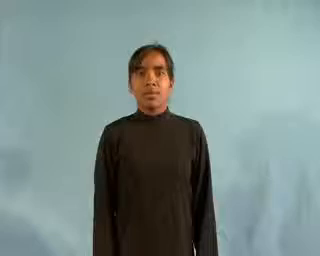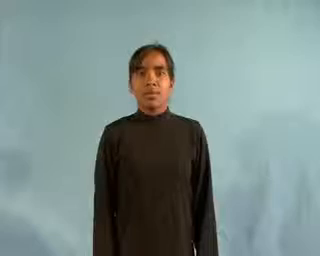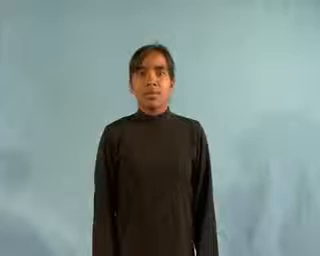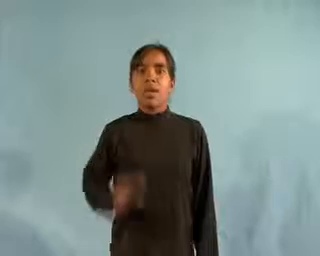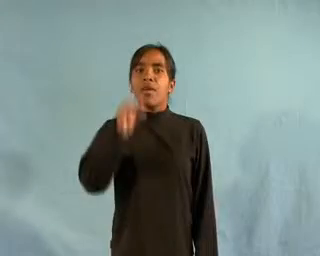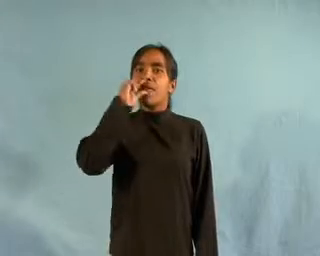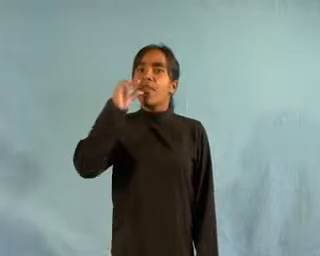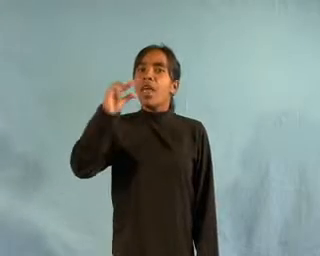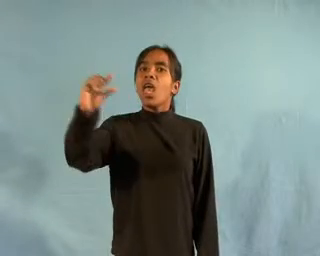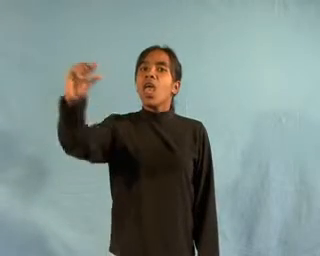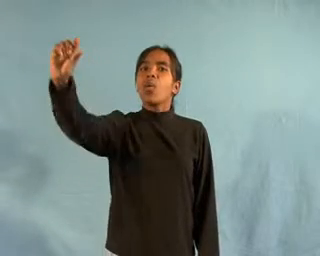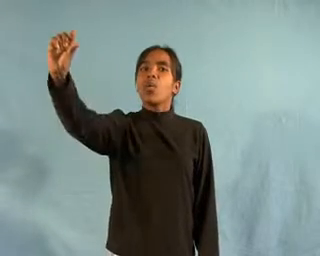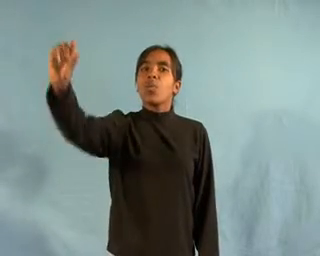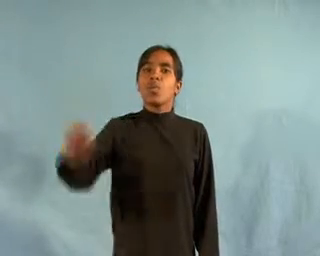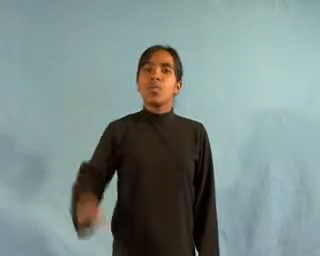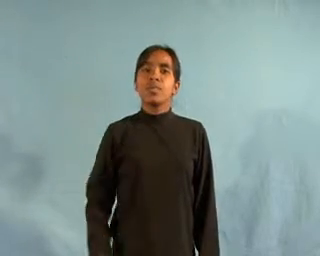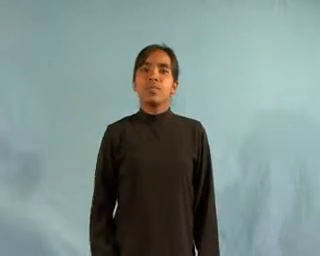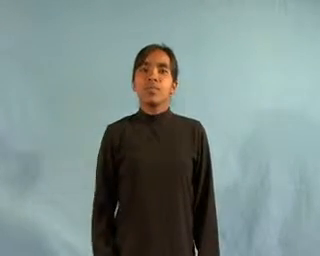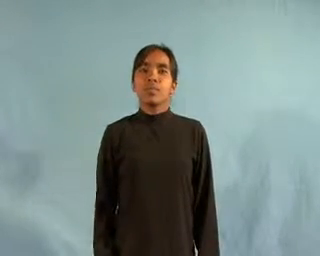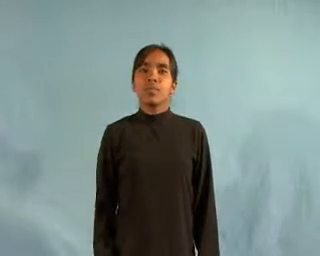feo